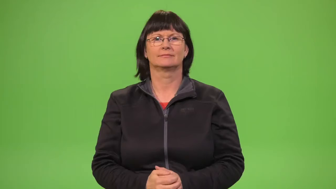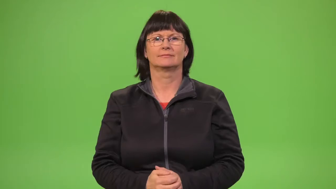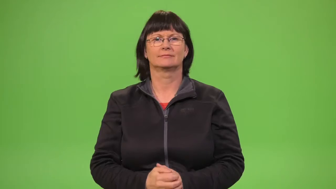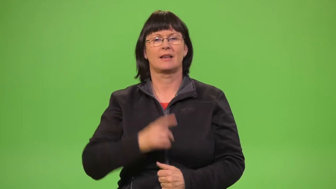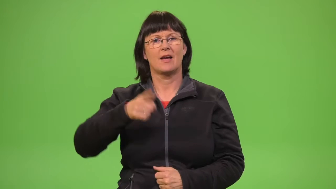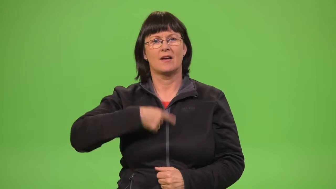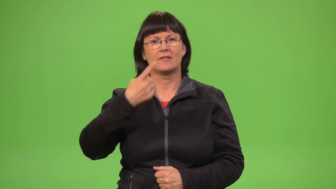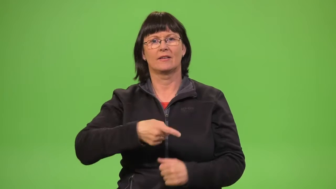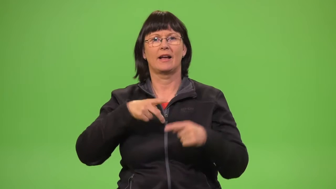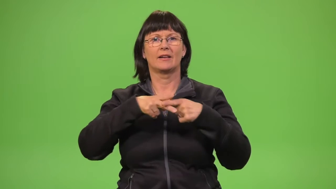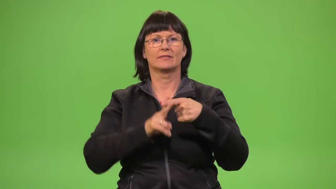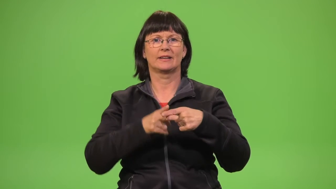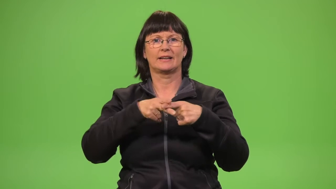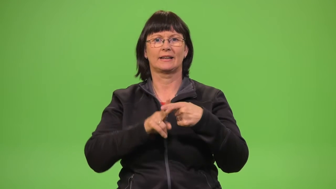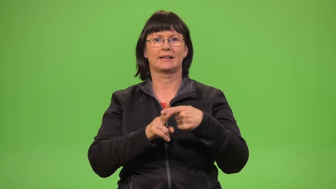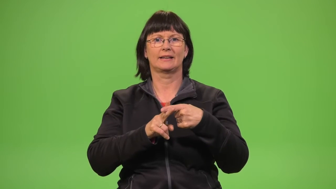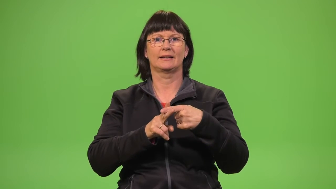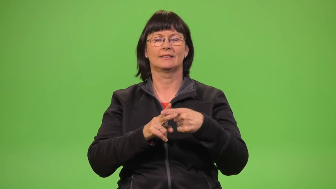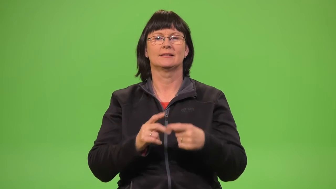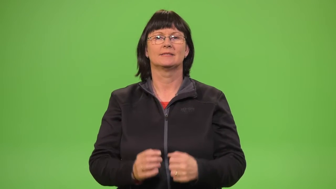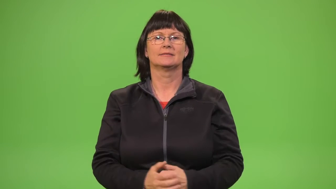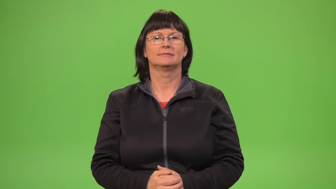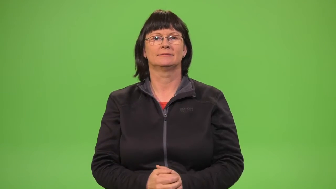Vélvirki